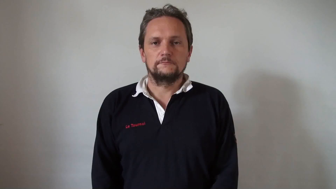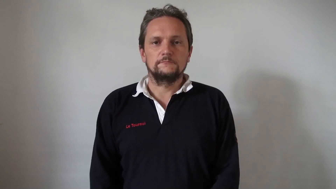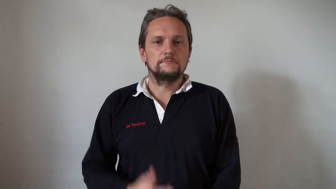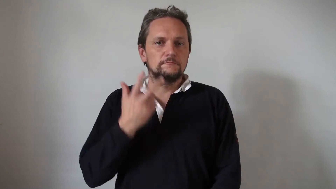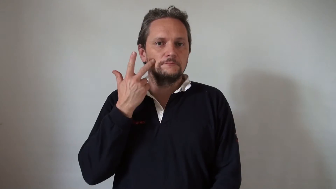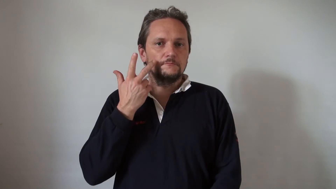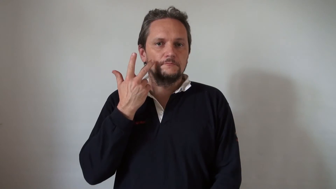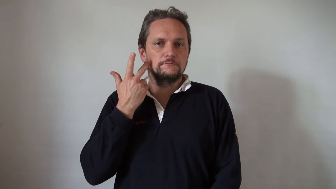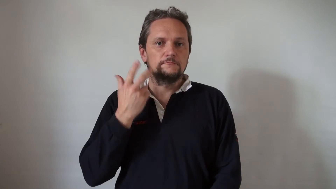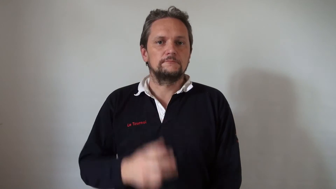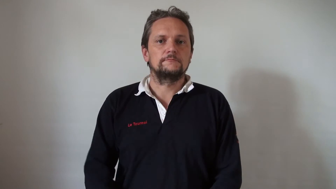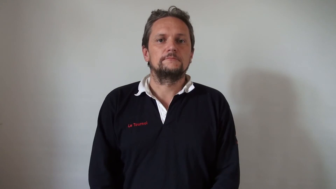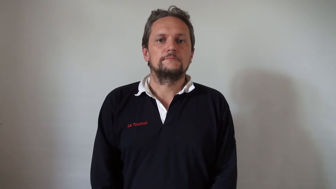Fortaleza (ville brésilienne)